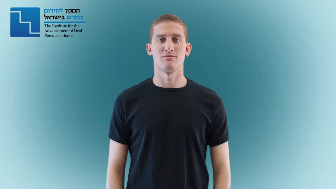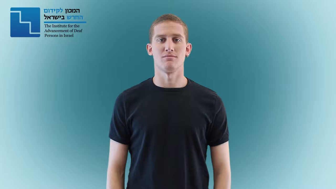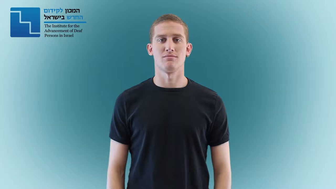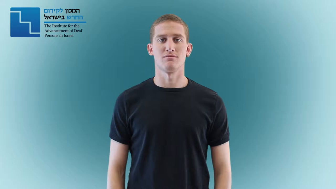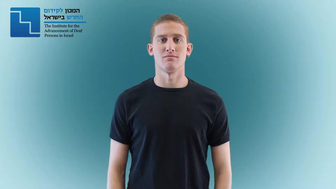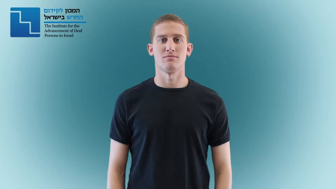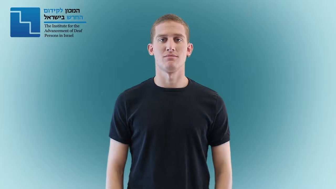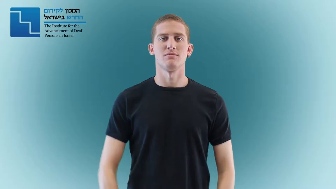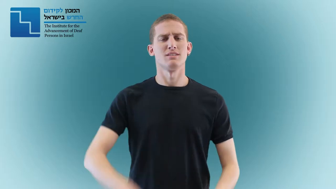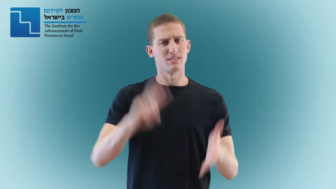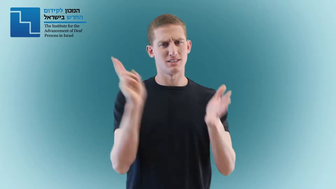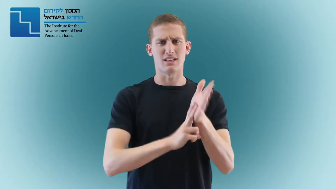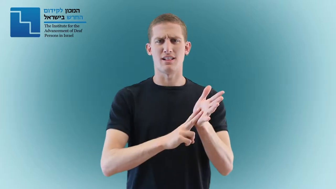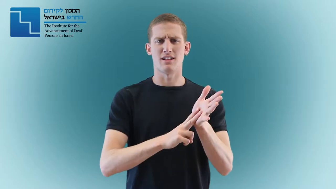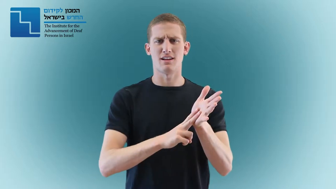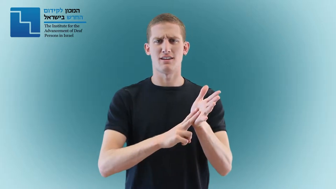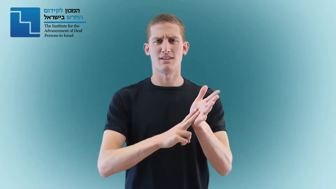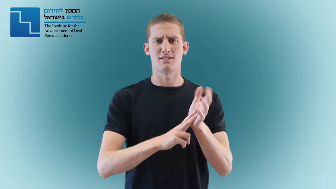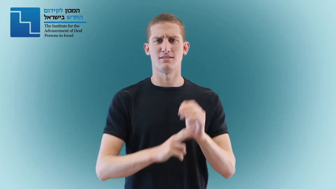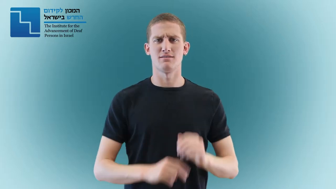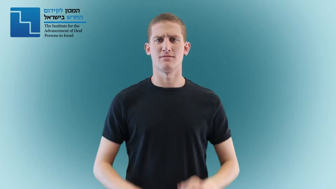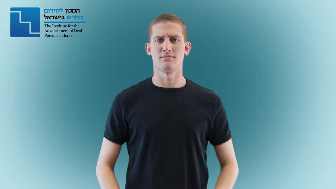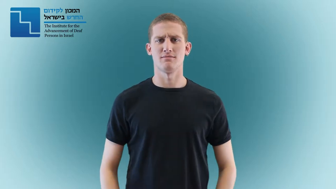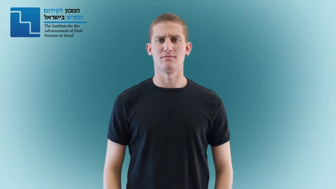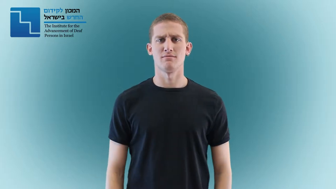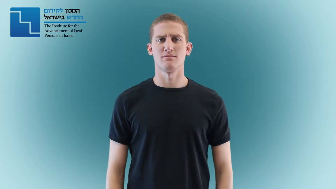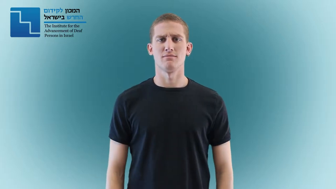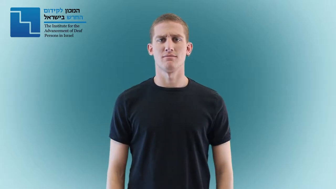נכון